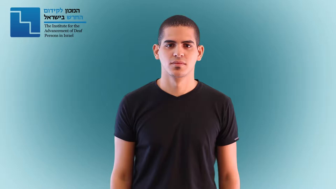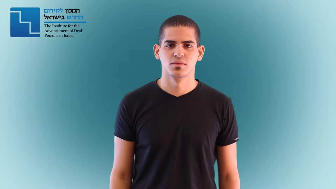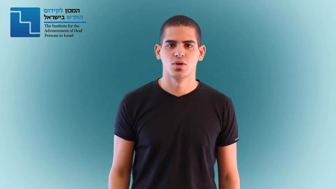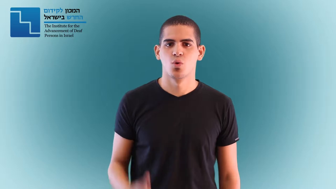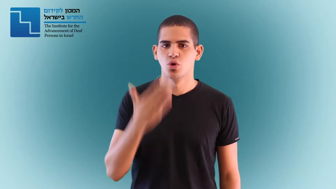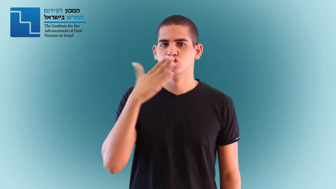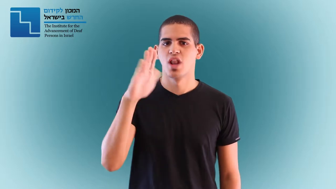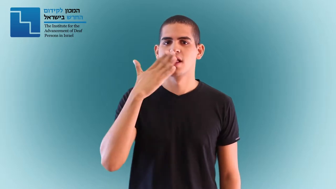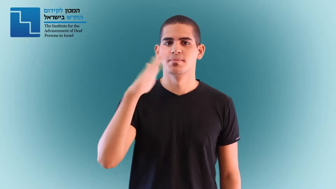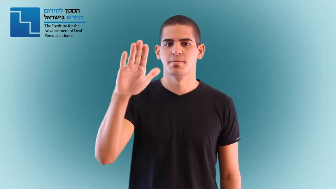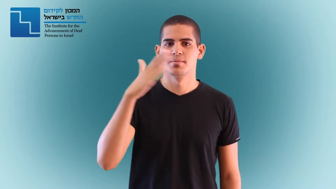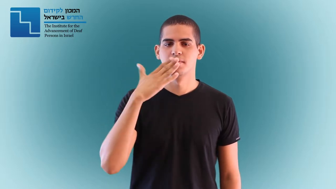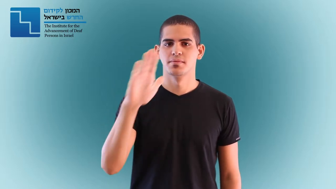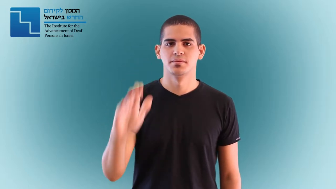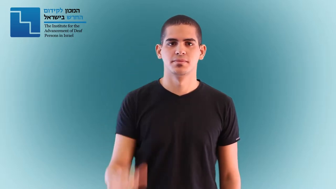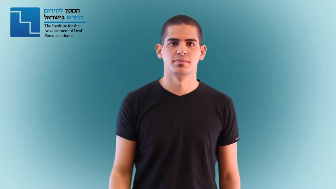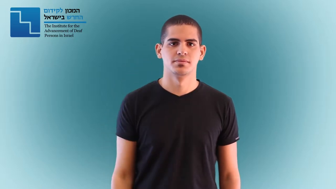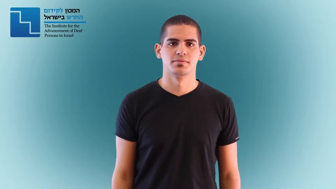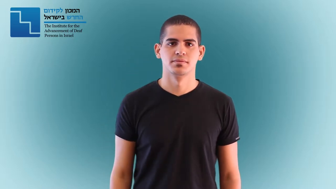ירושלים